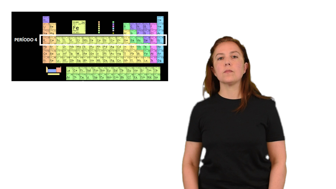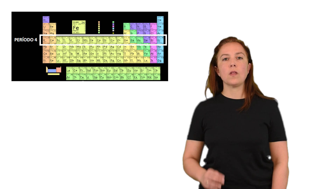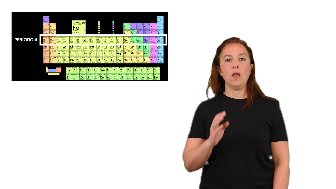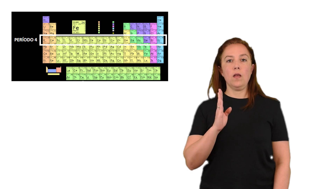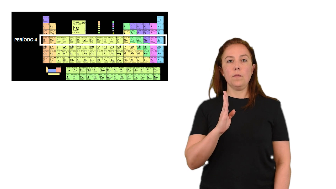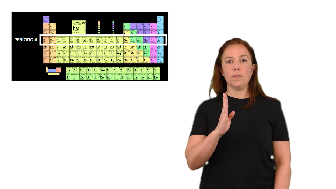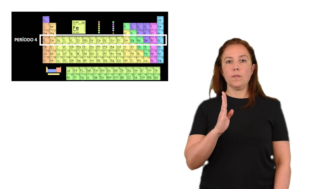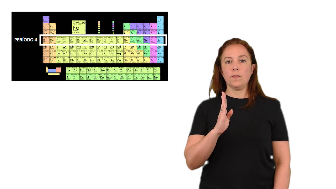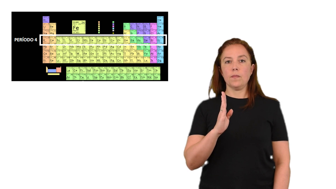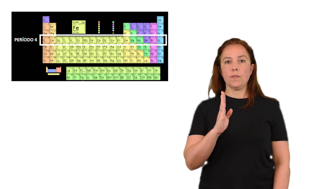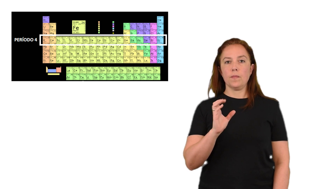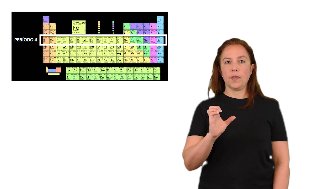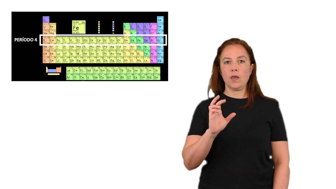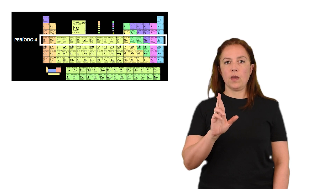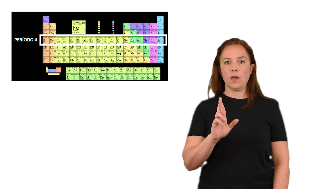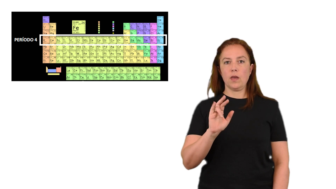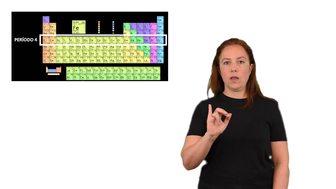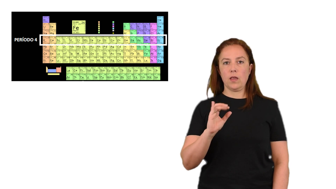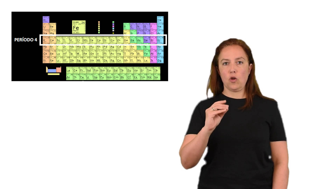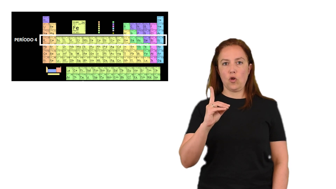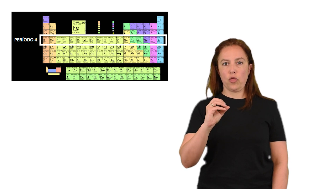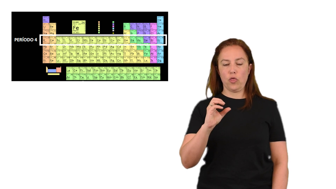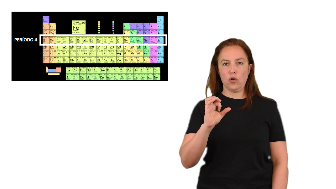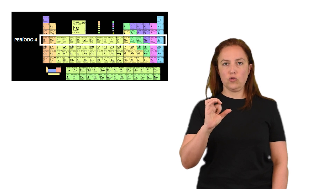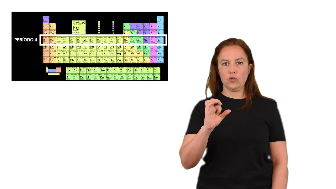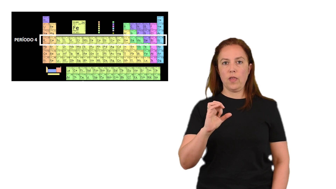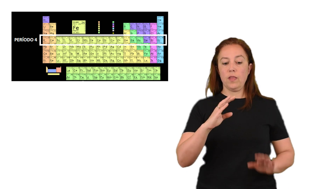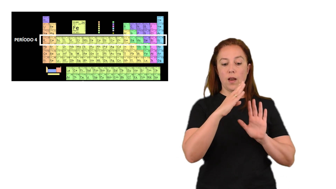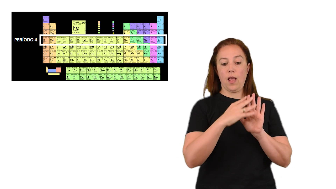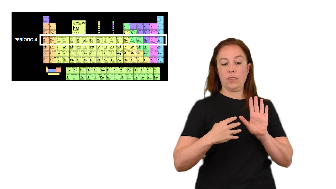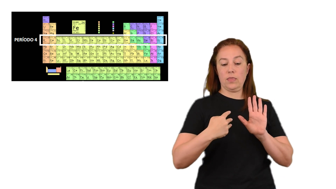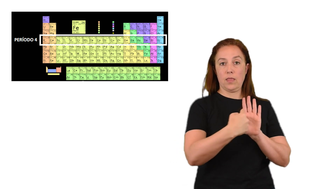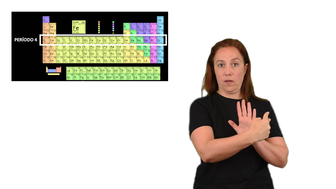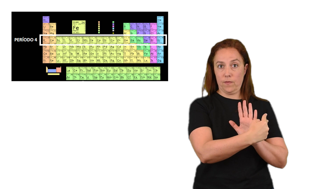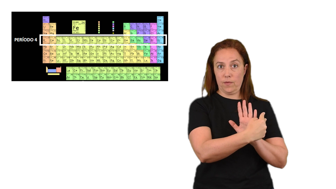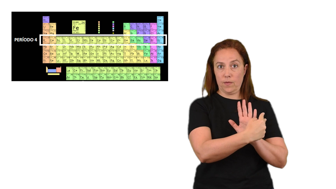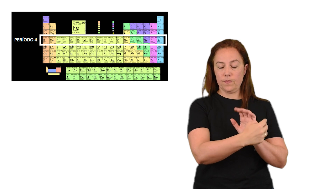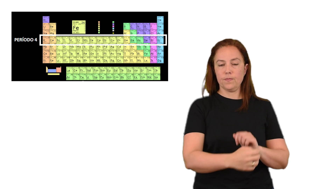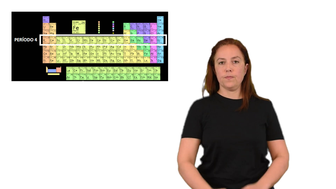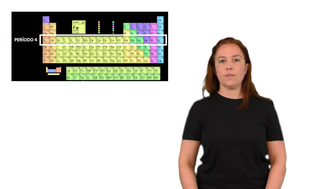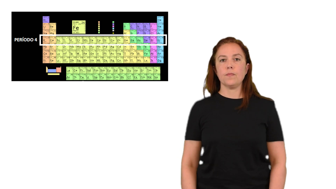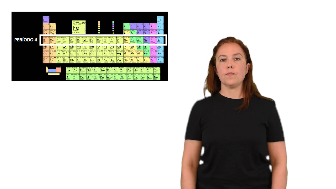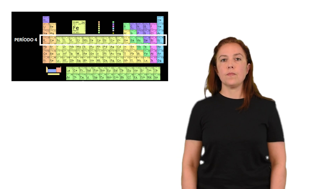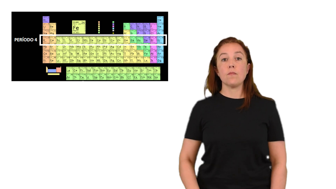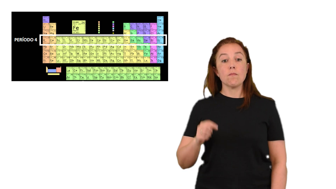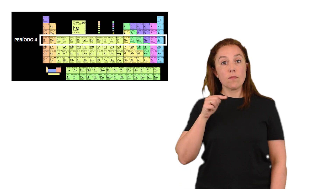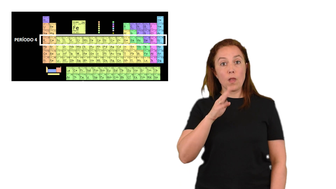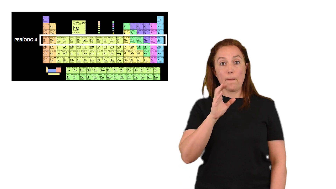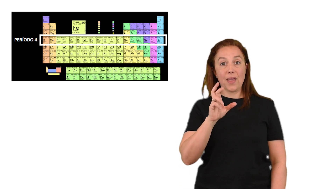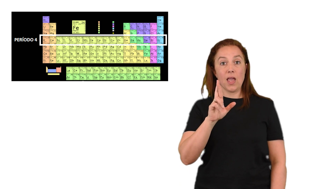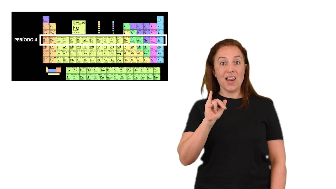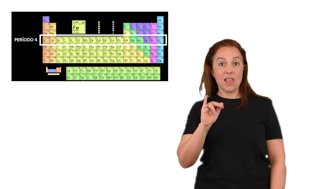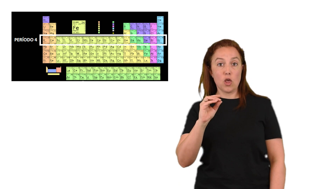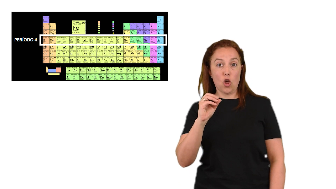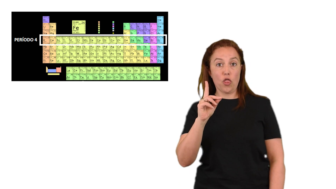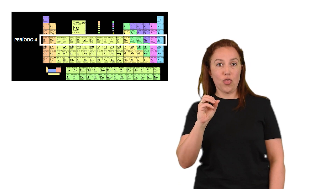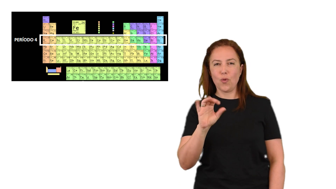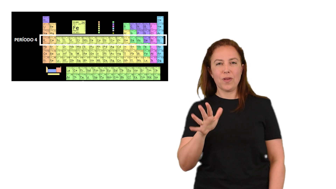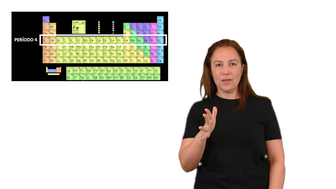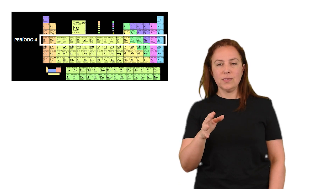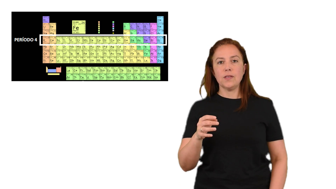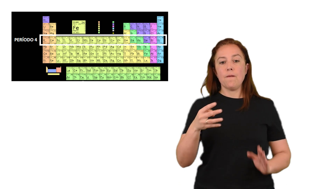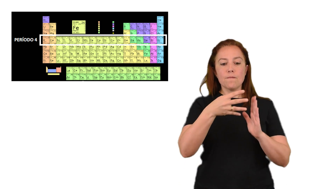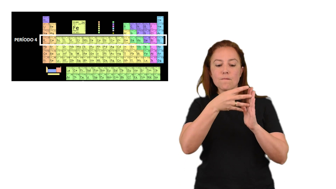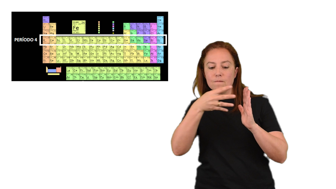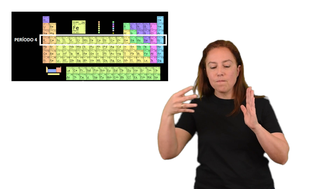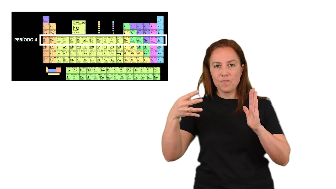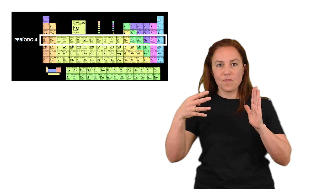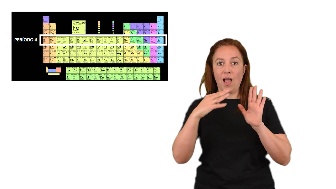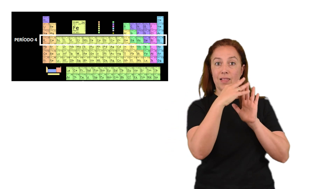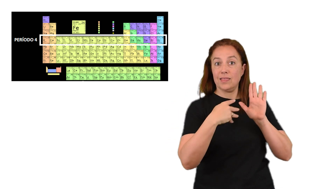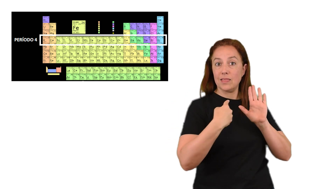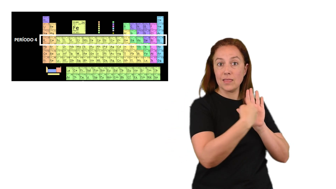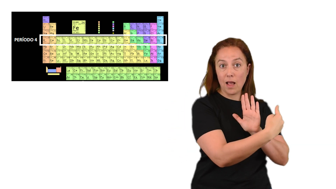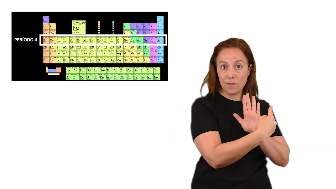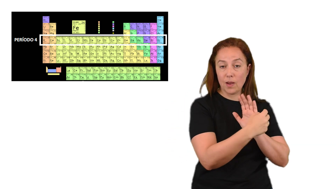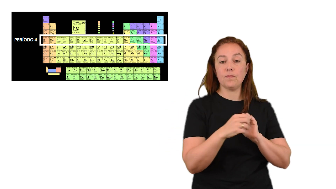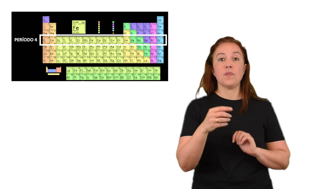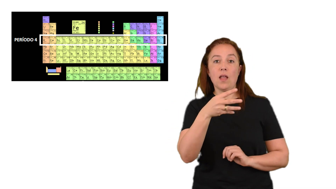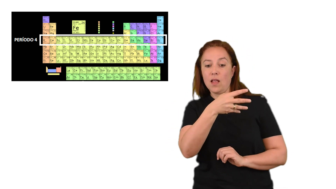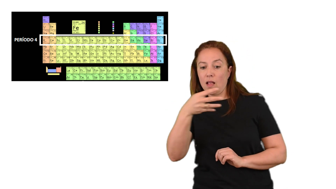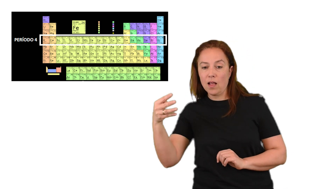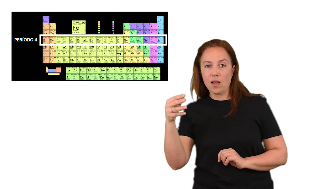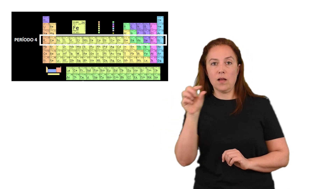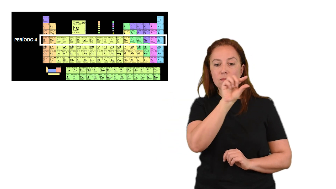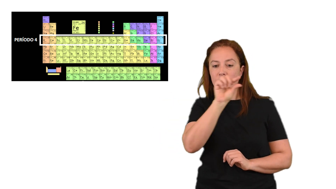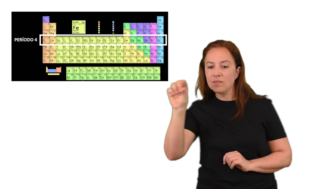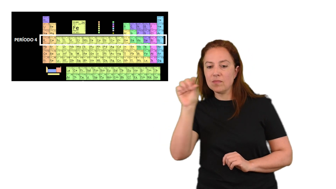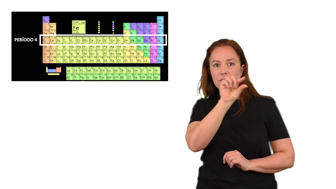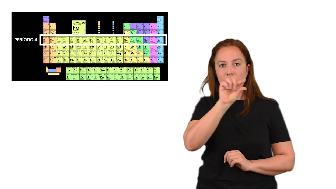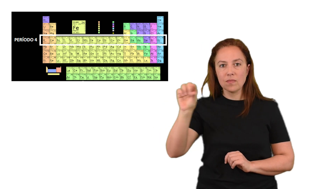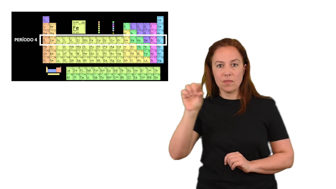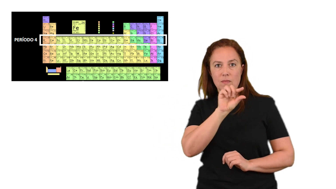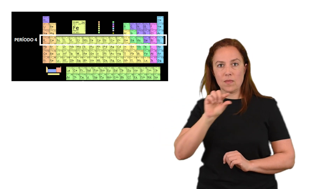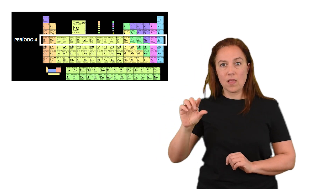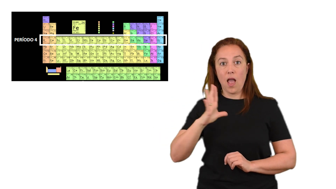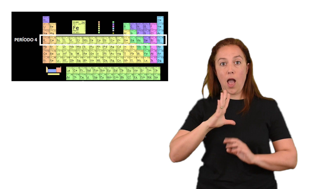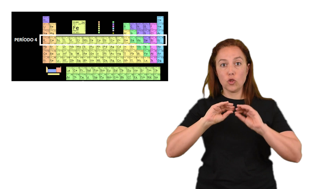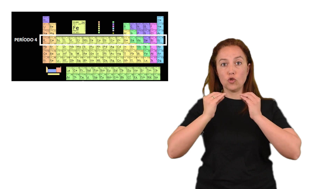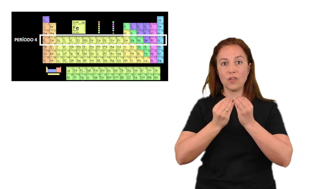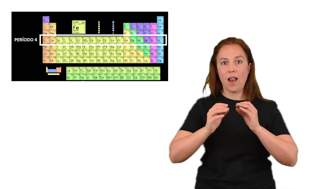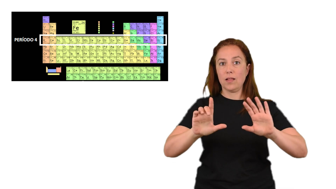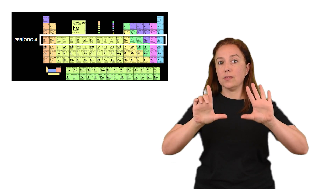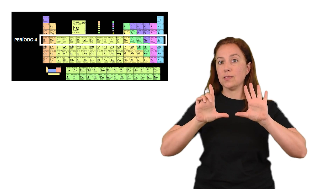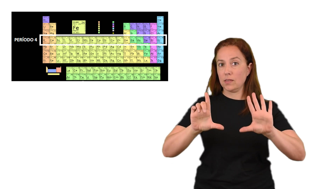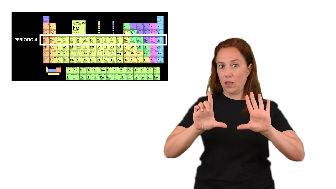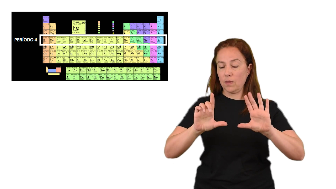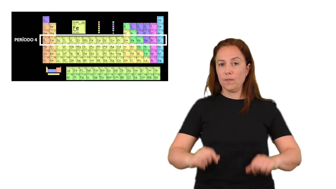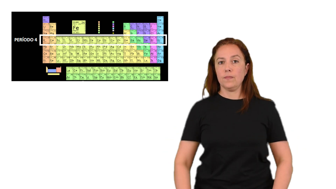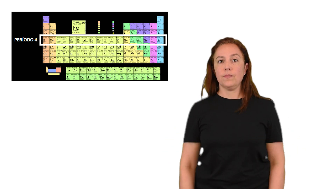Período en la Tabla Periódica